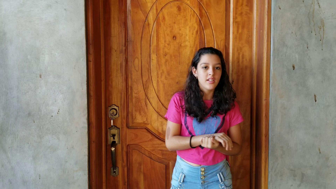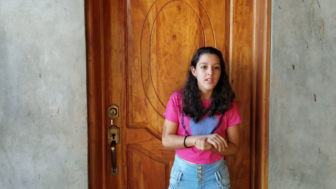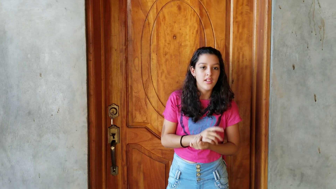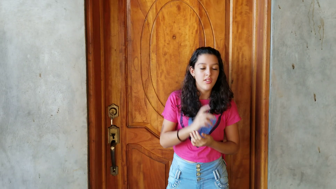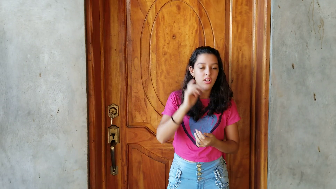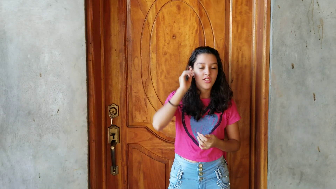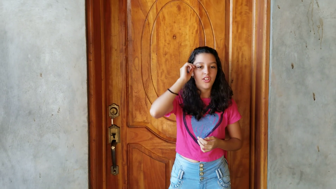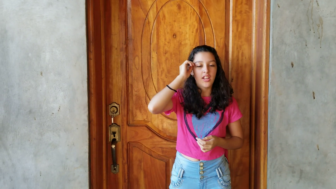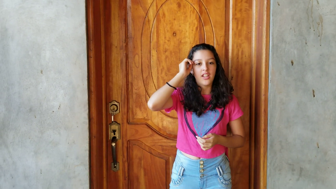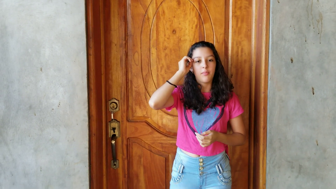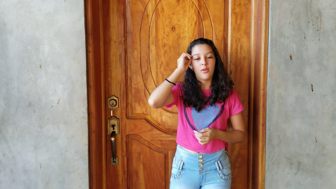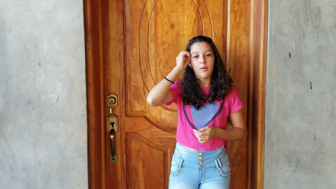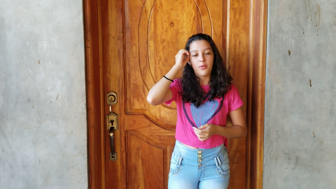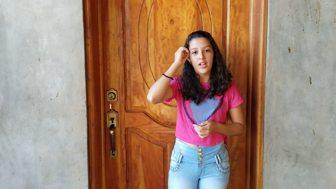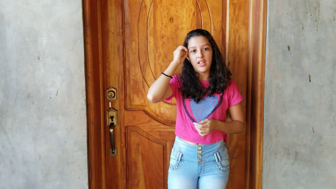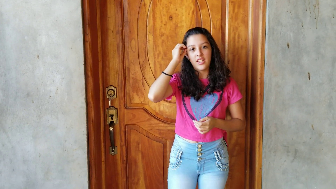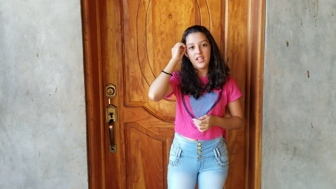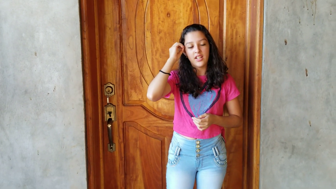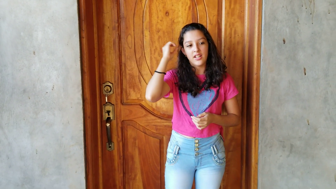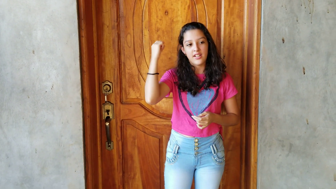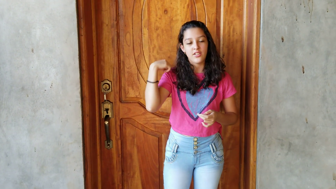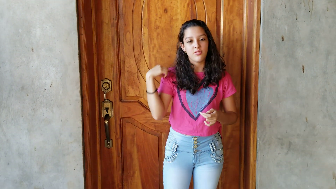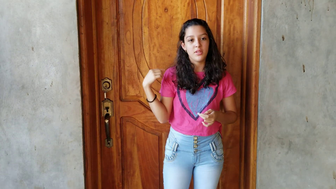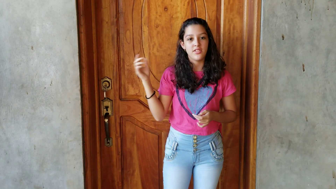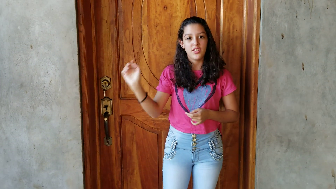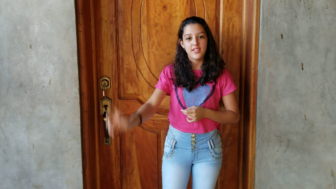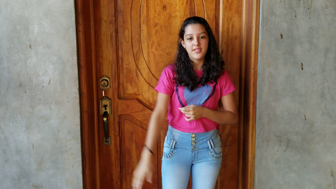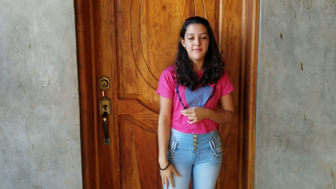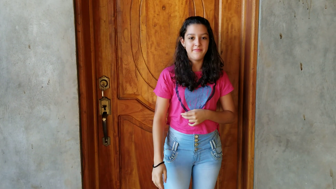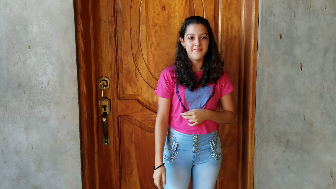KENNY PIDE UN LIKE